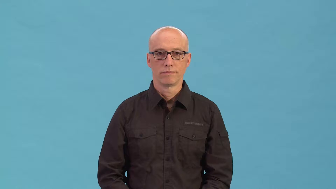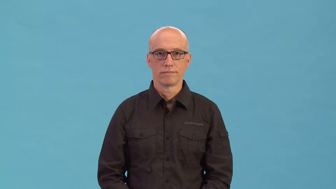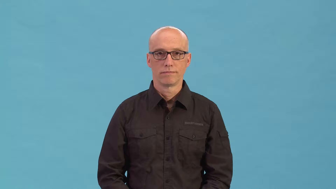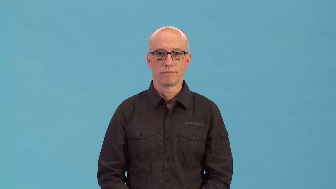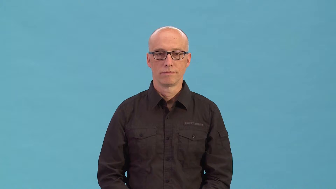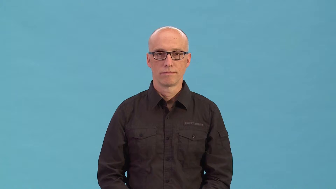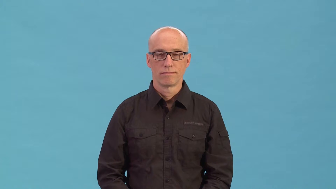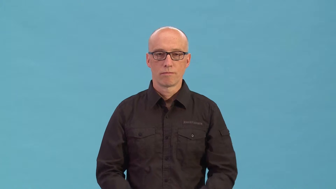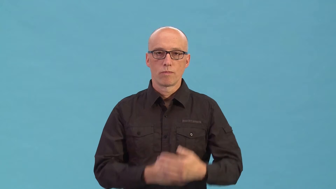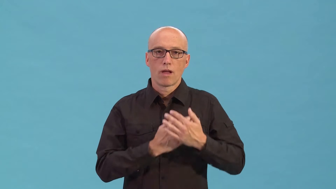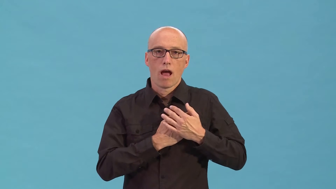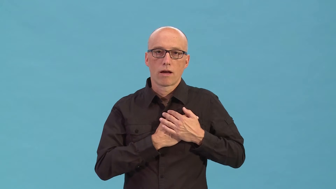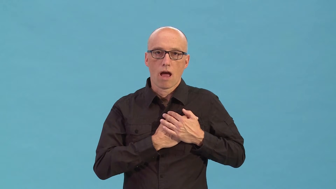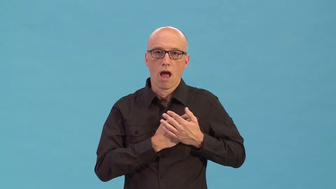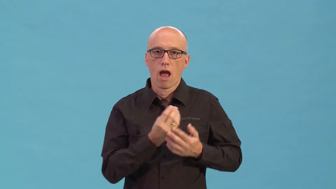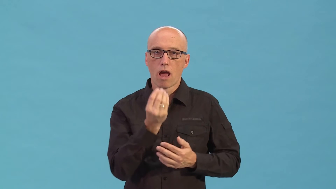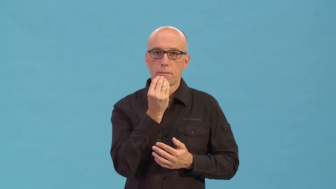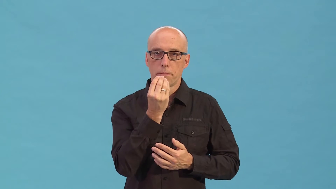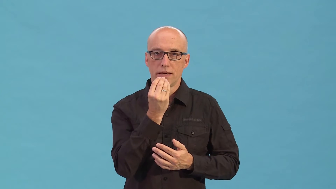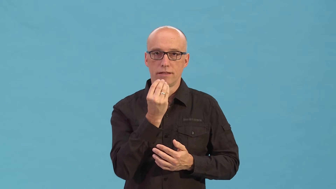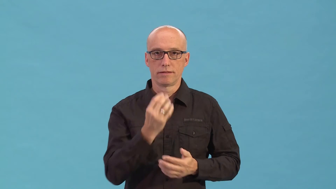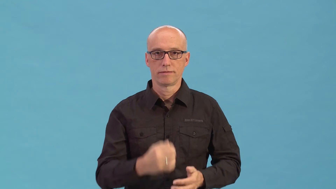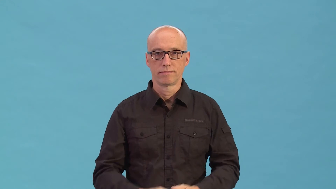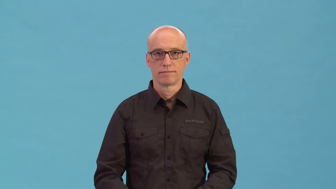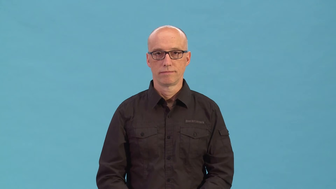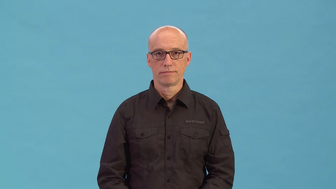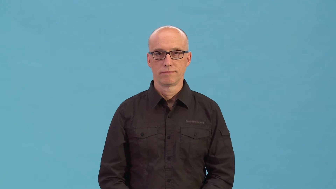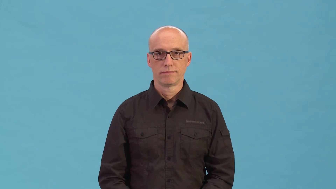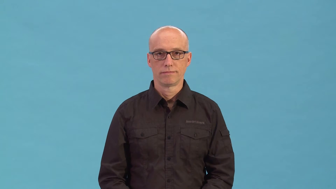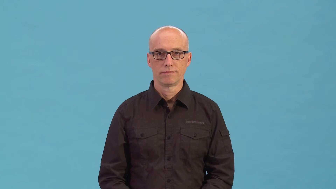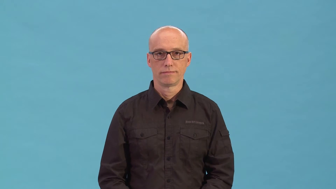AGAPE